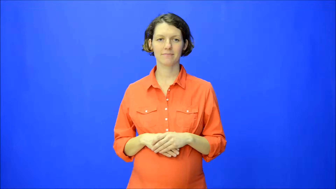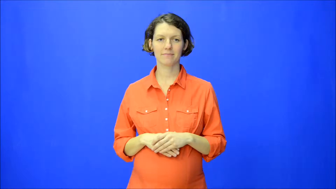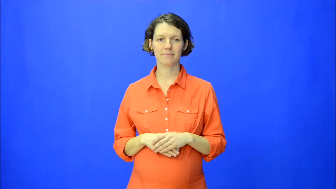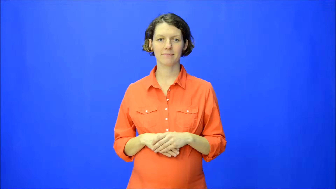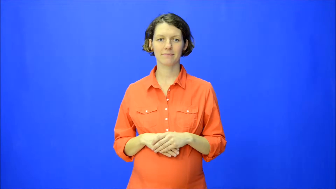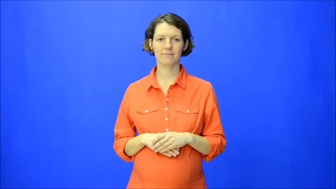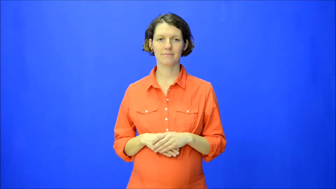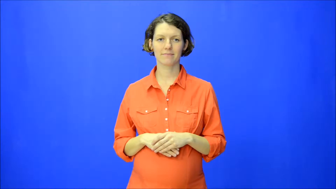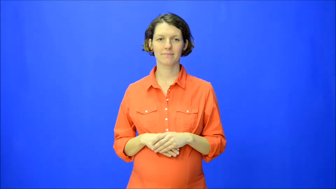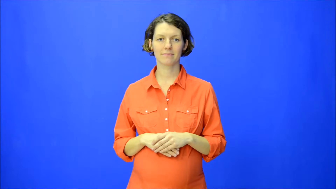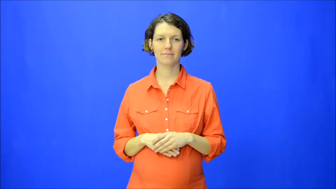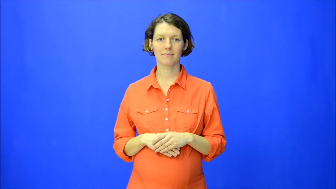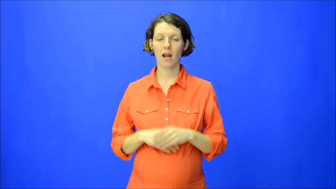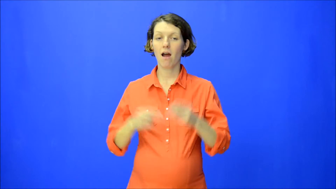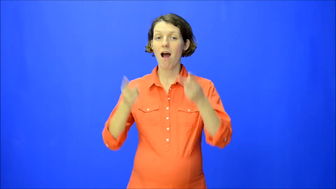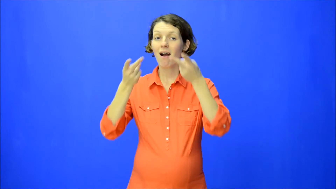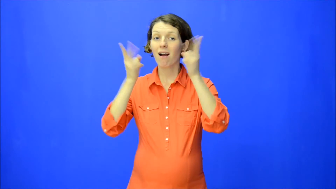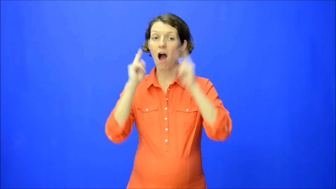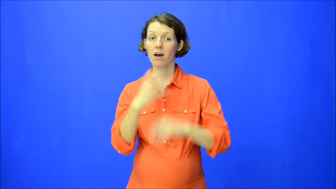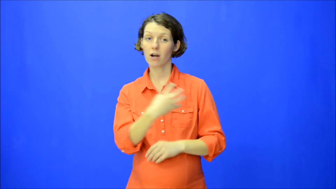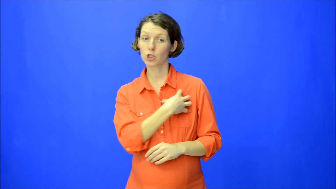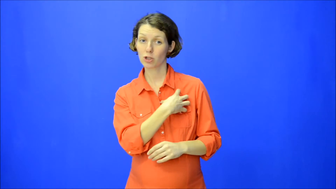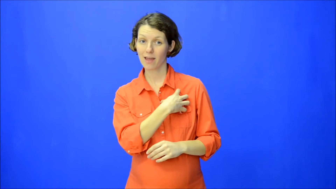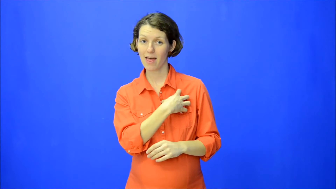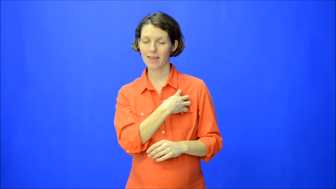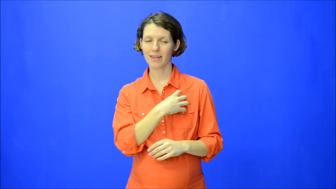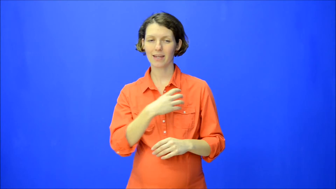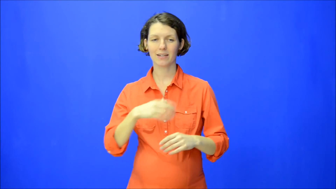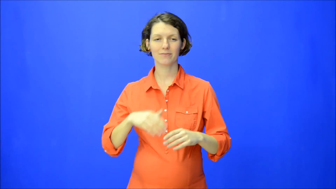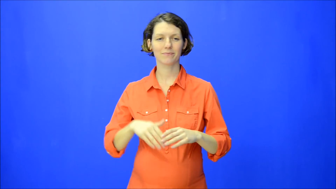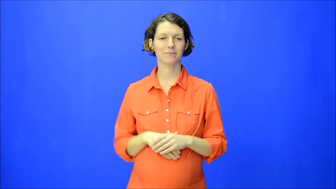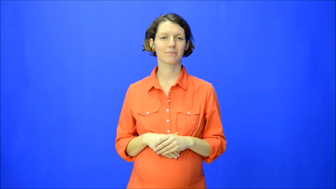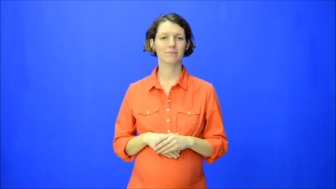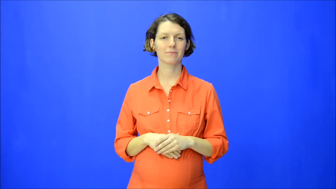Karlštejn